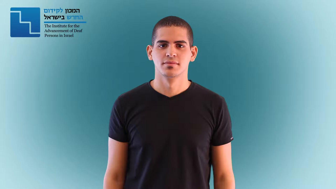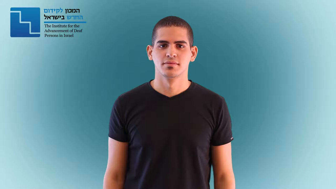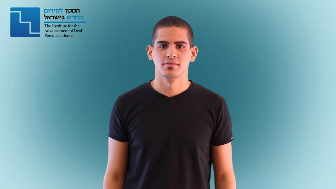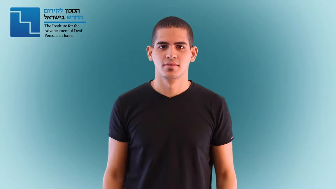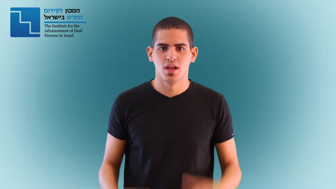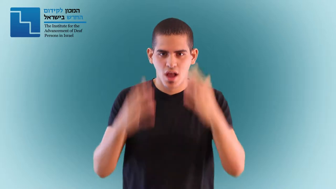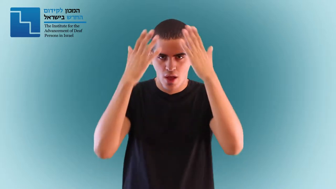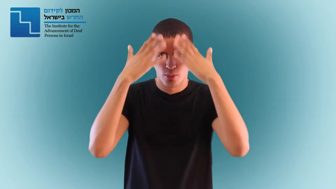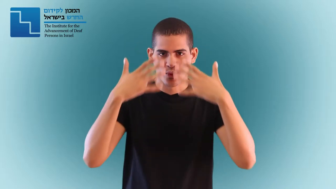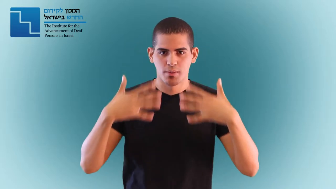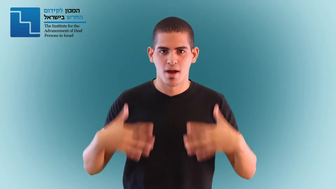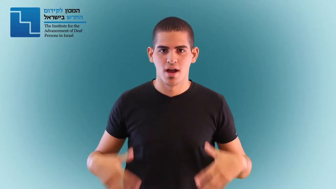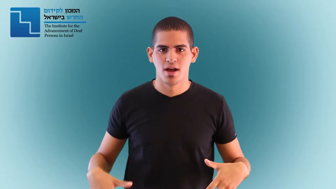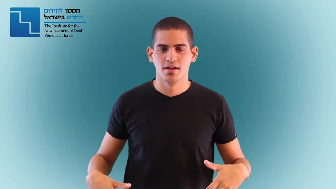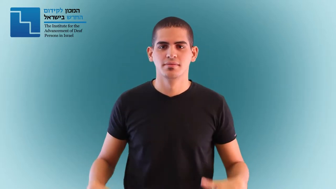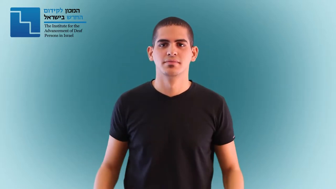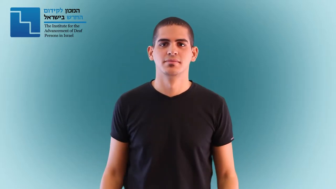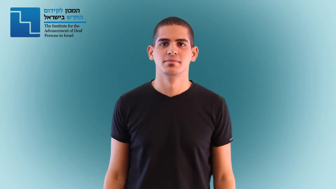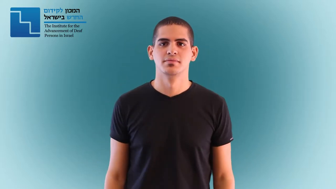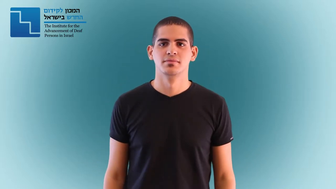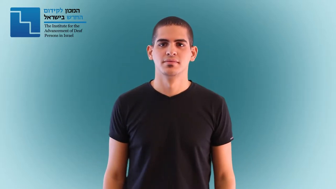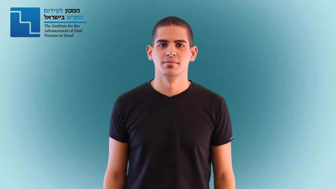הינומה